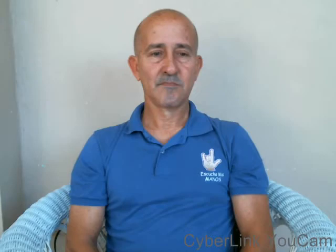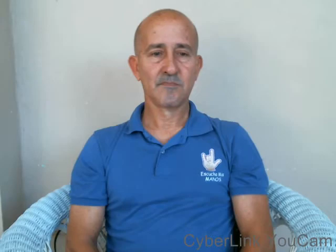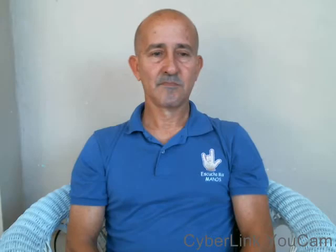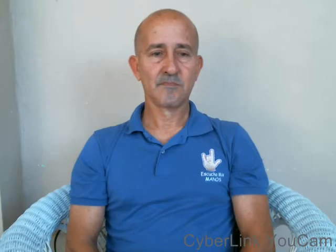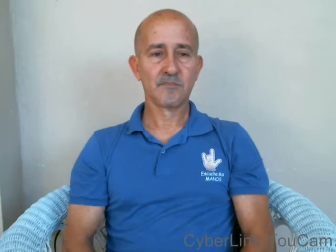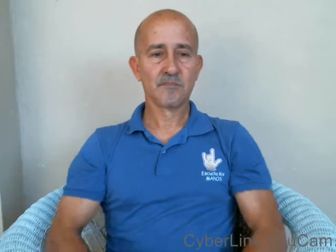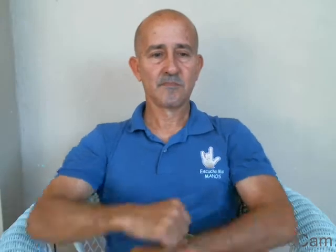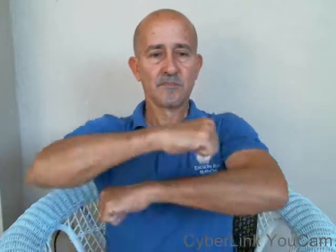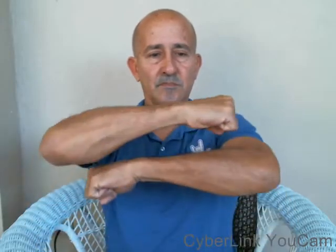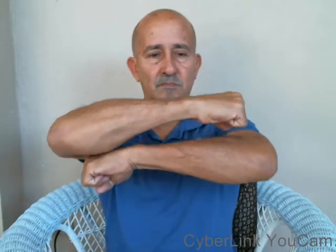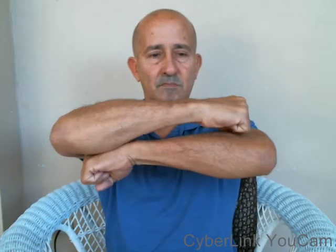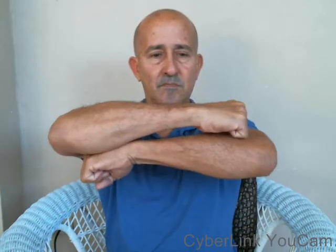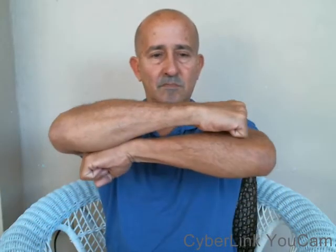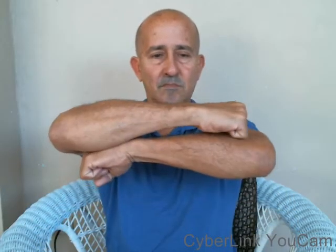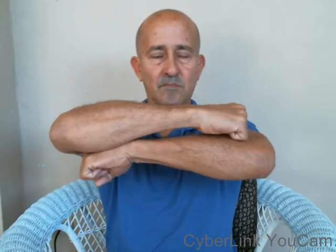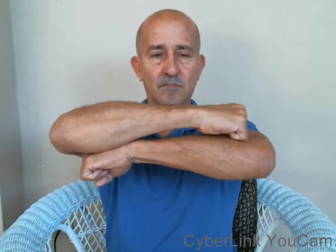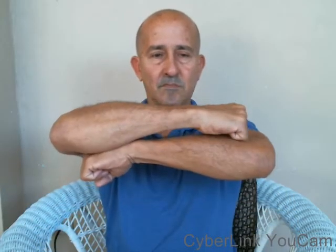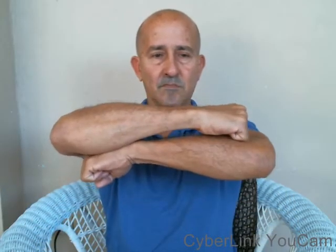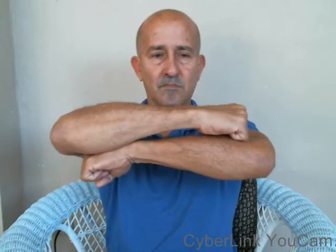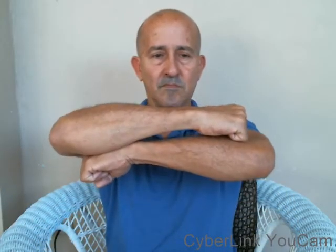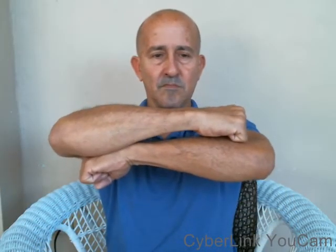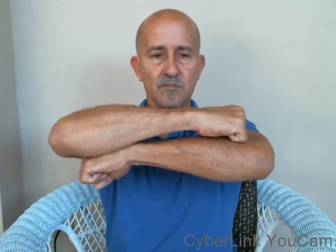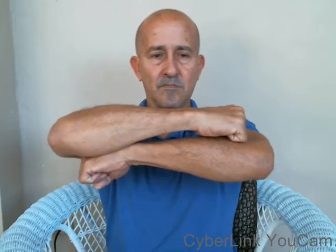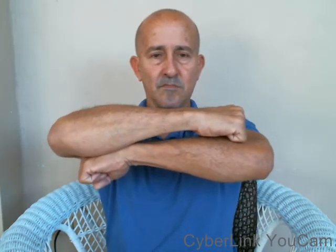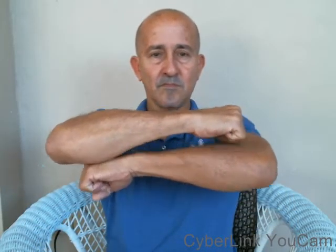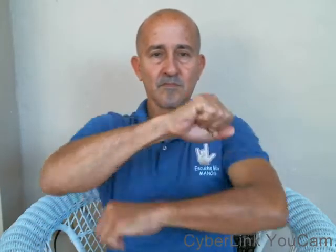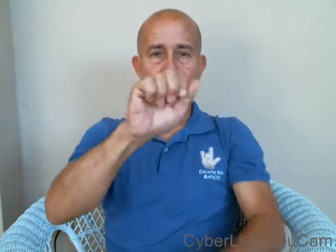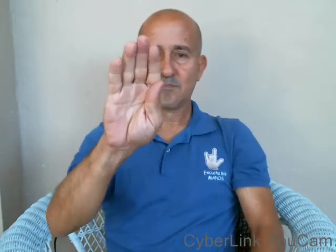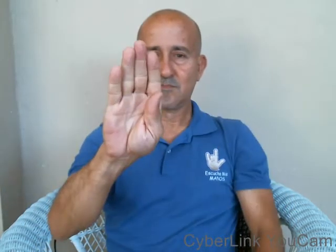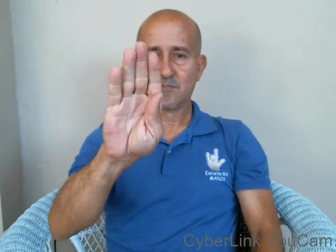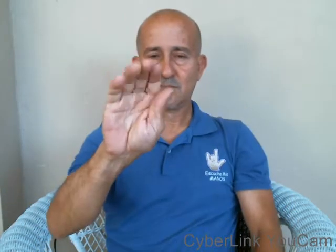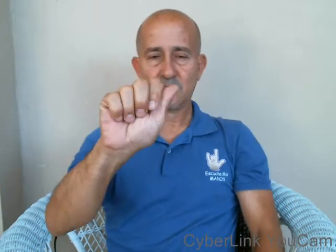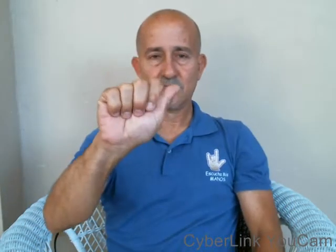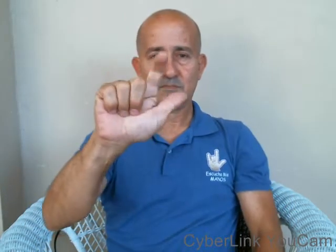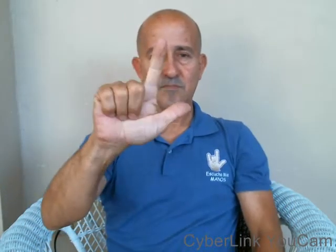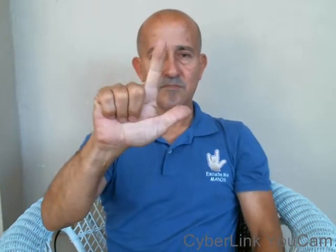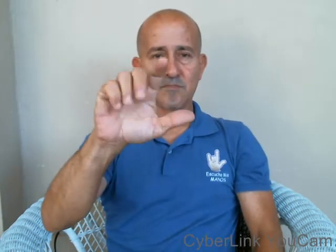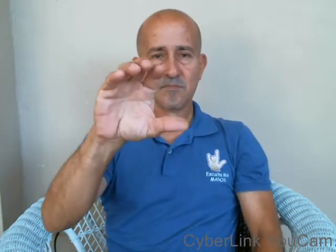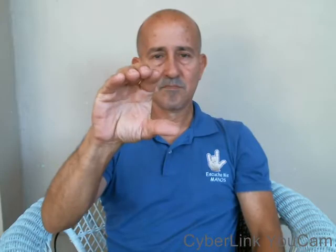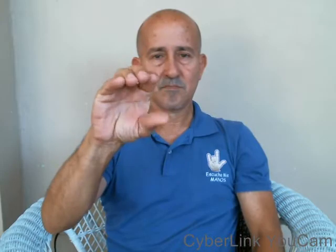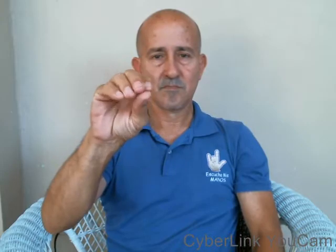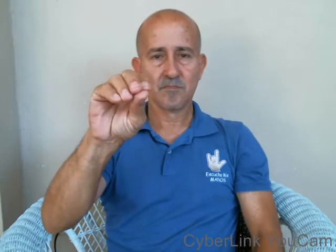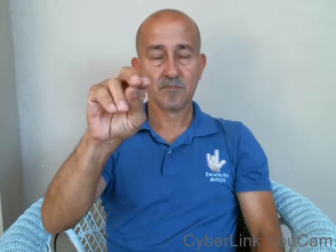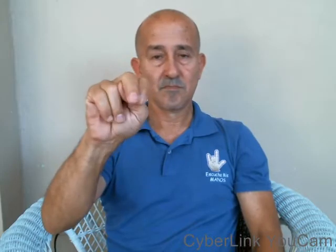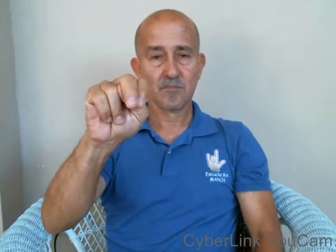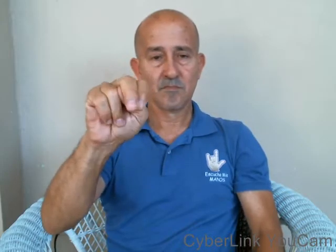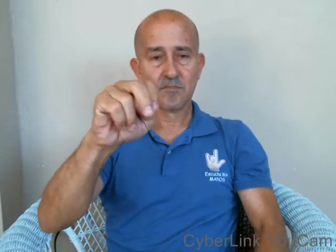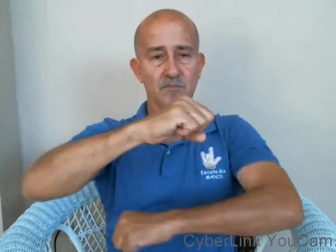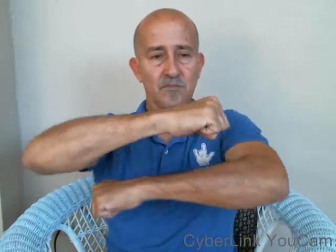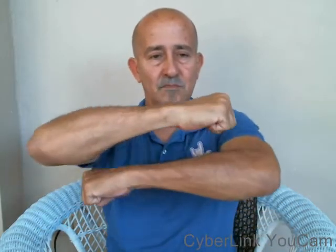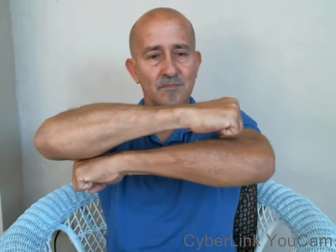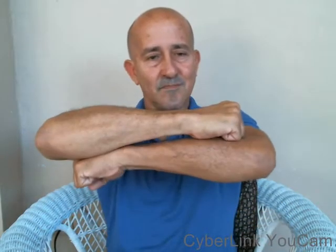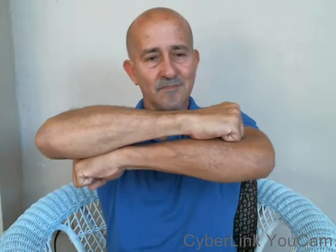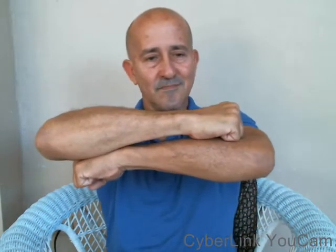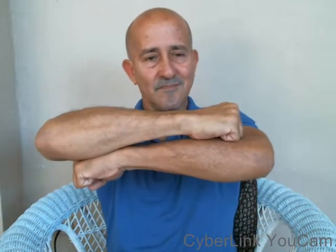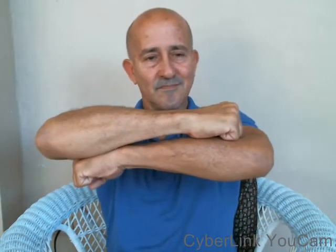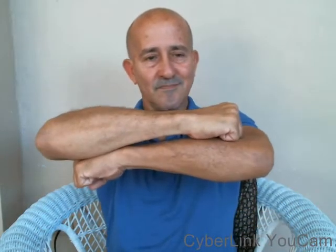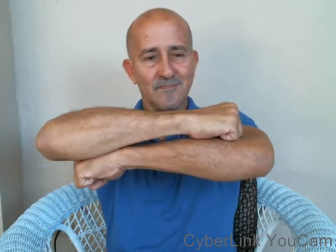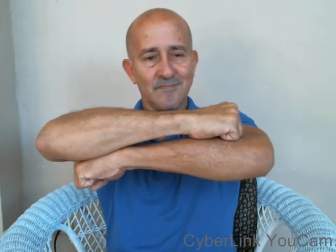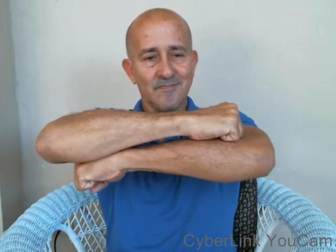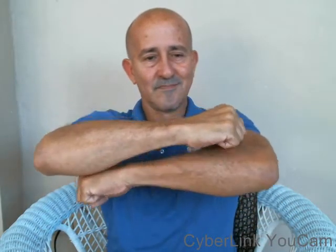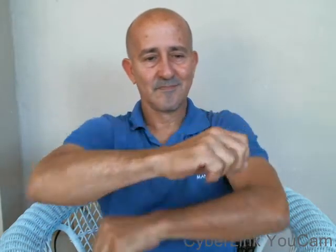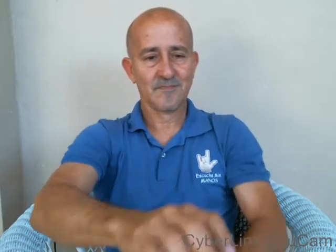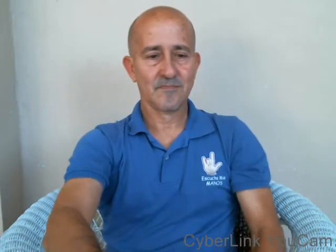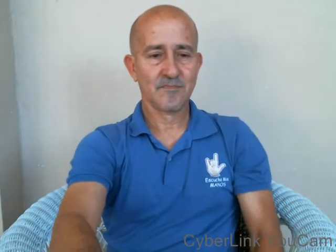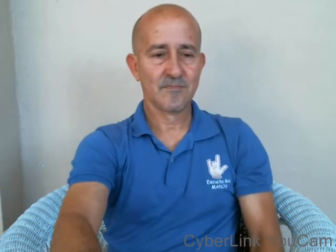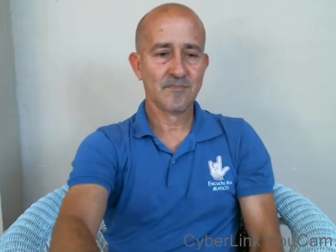balcón